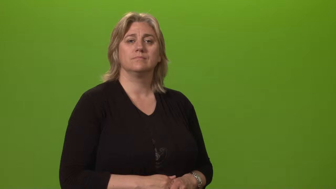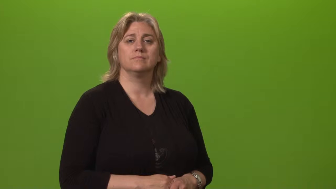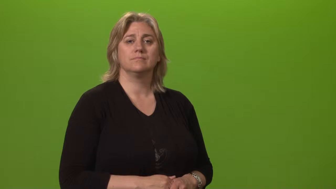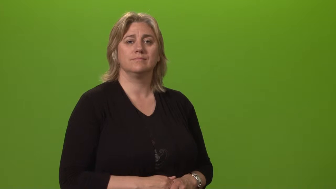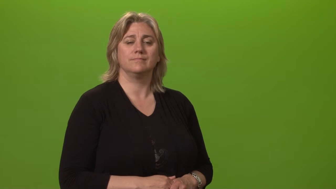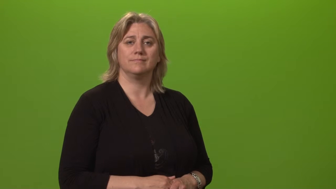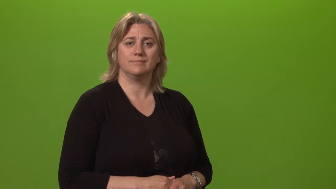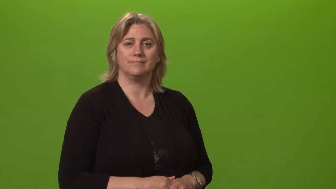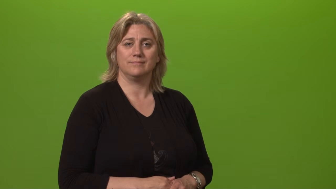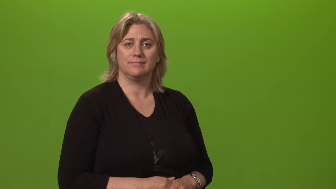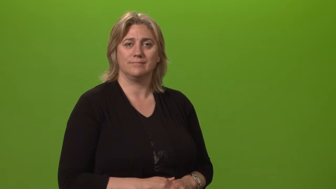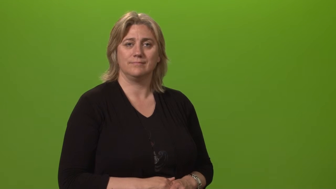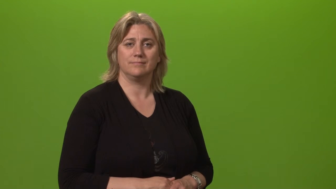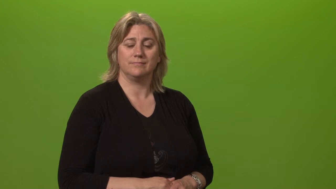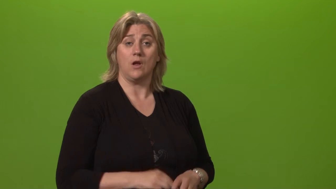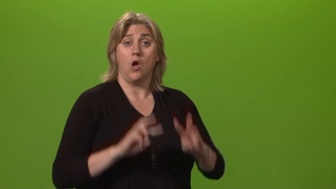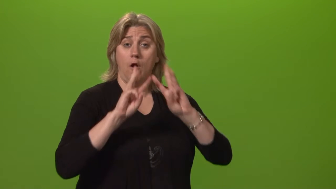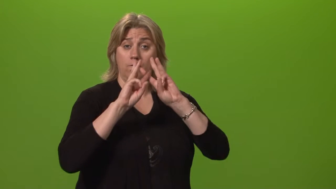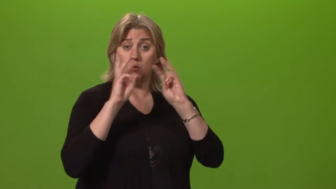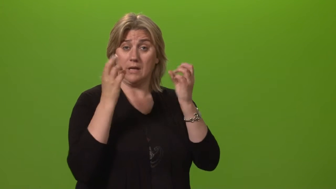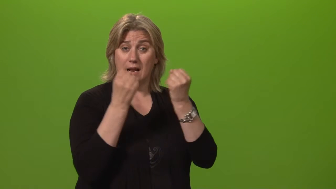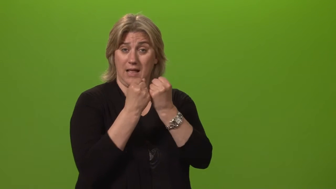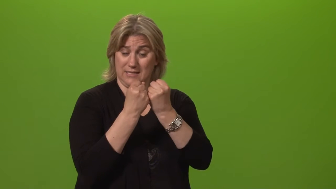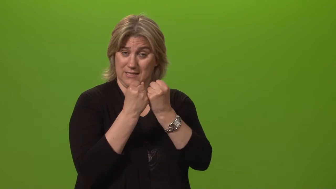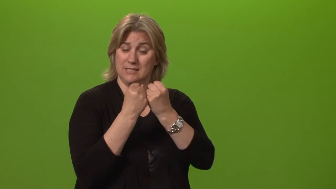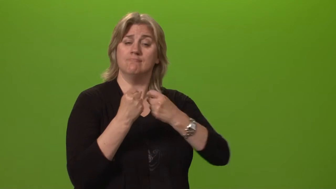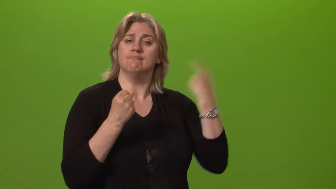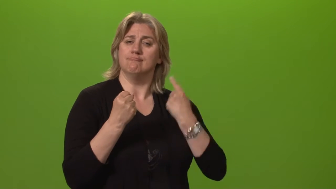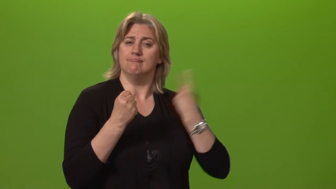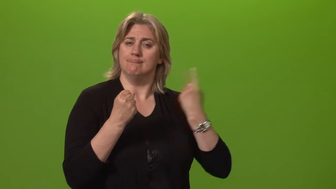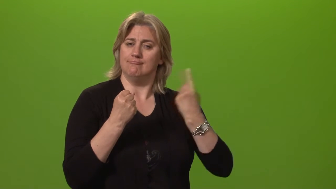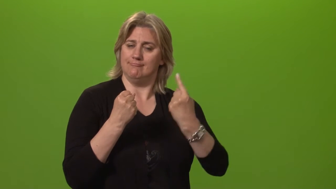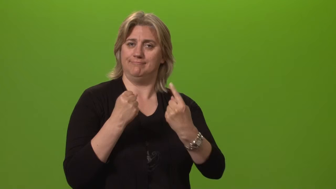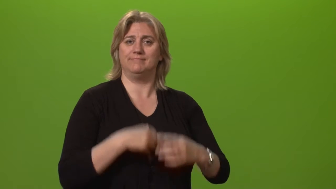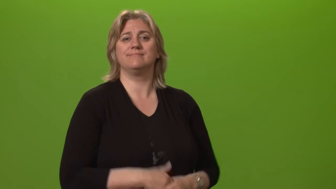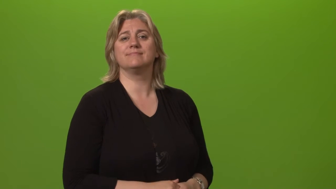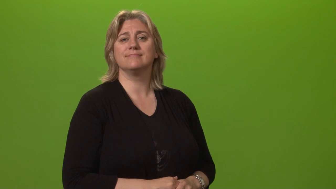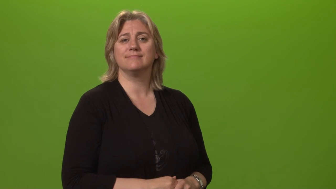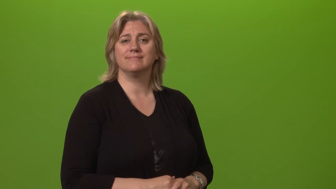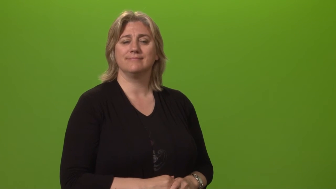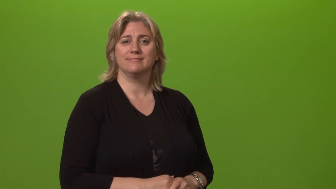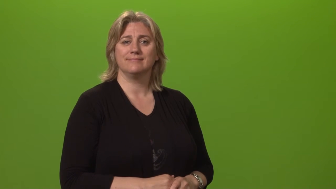Mæti regulega í Word Class á virkum dögum